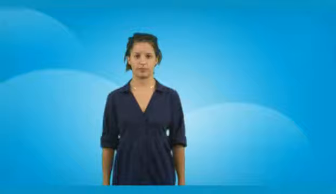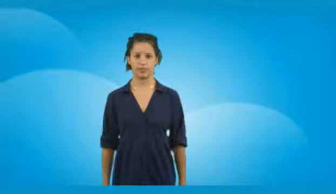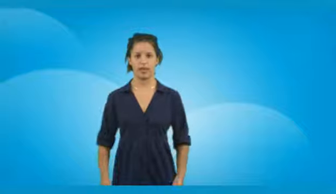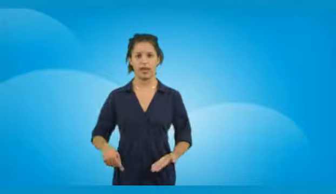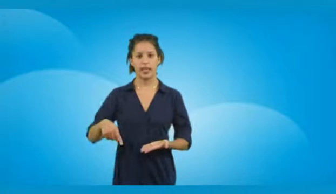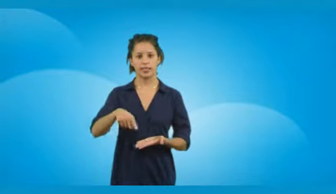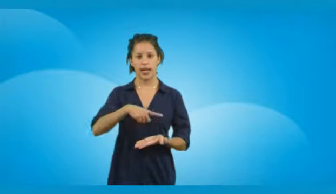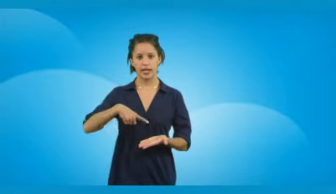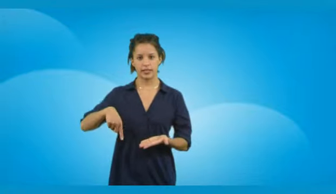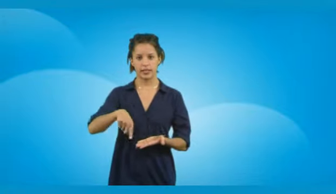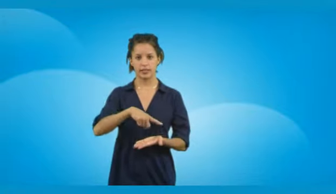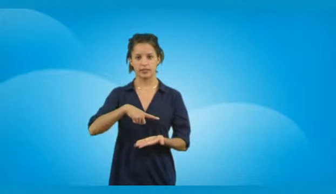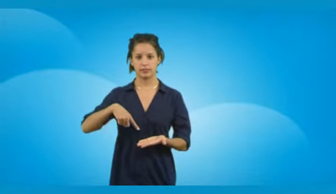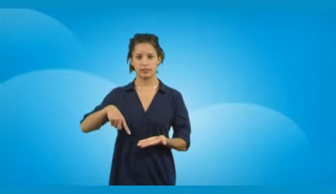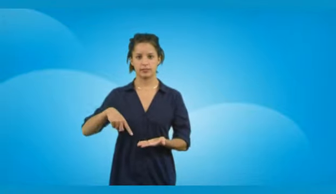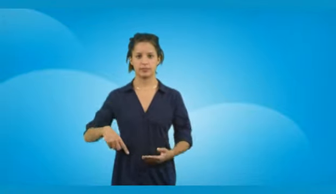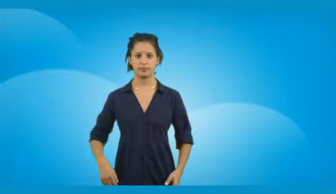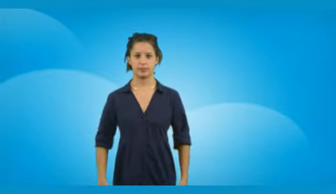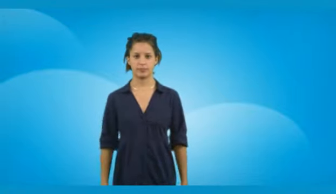Tányér